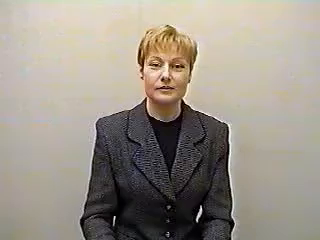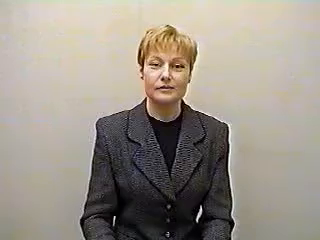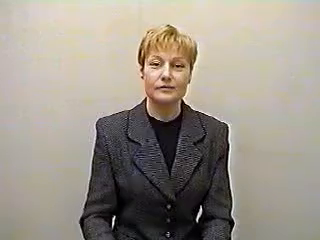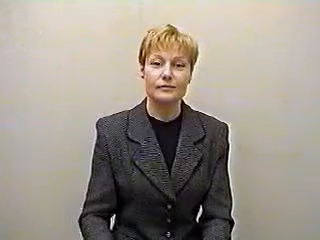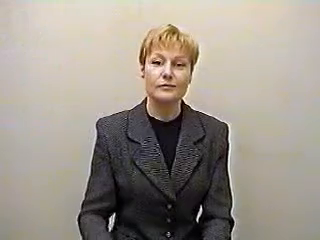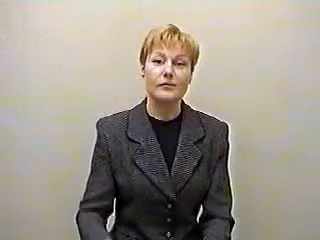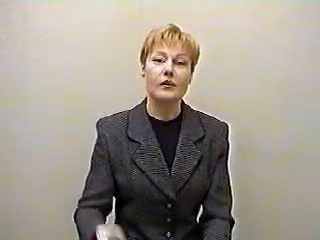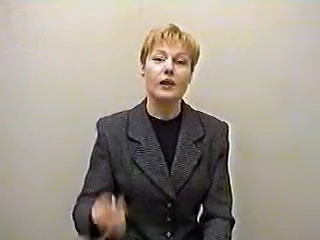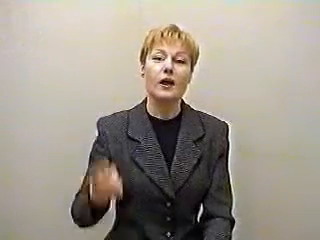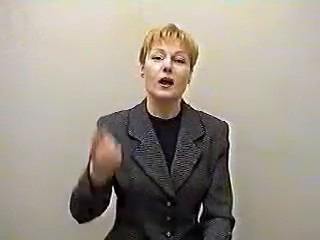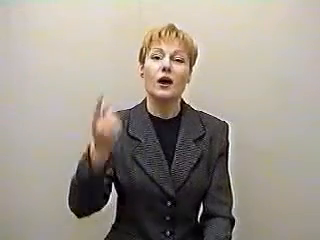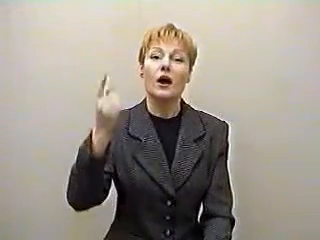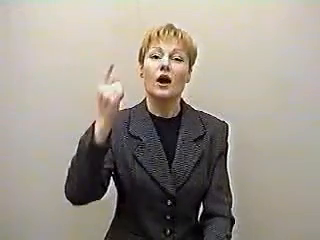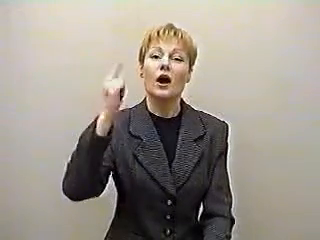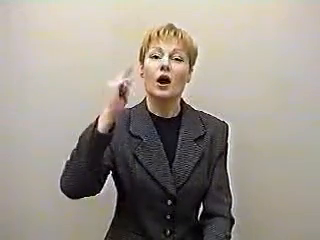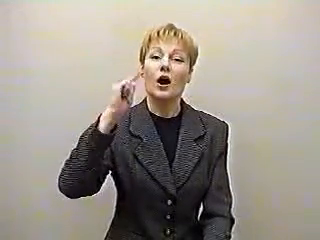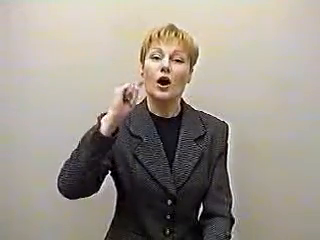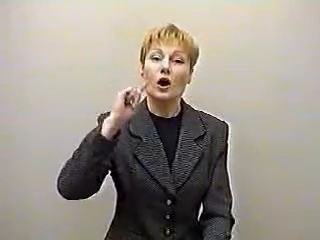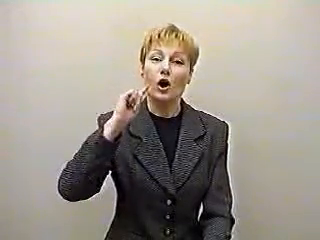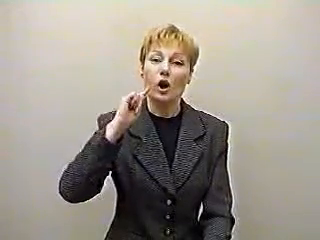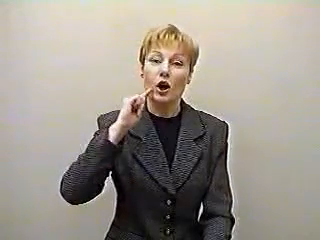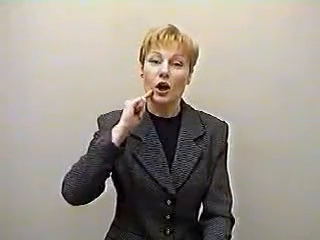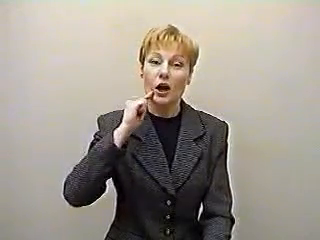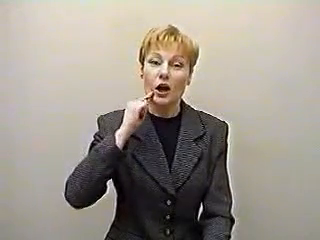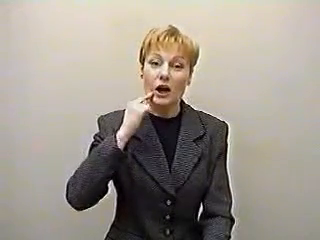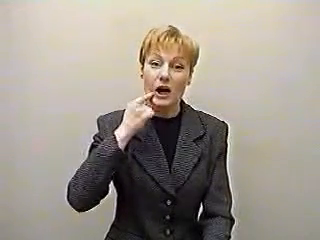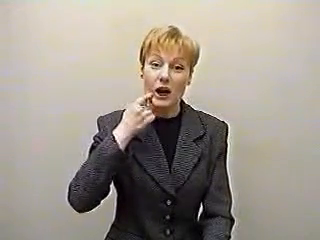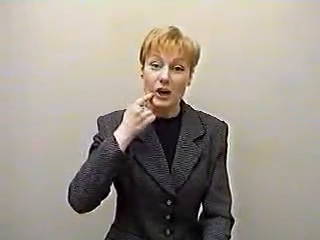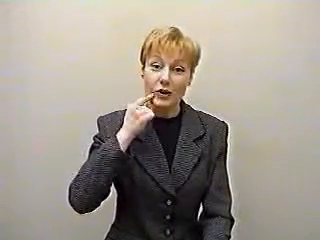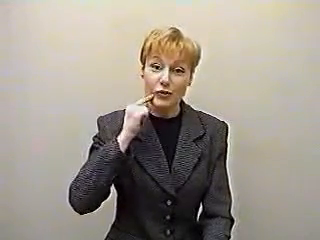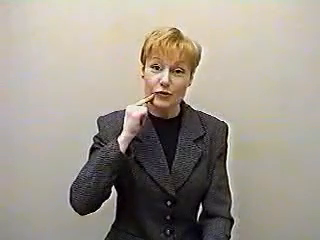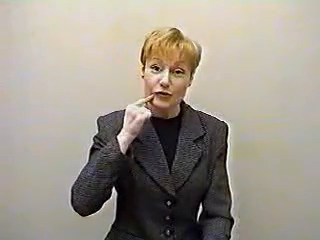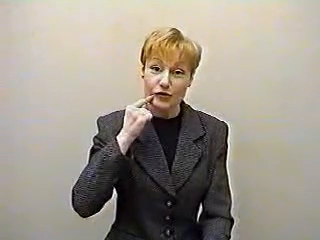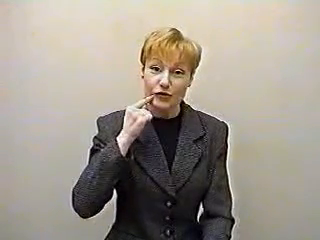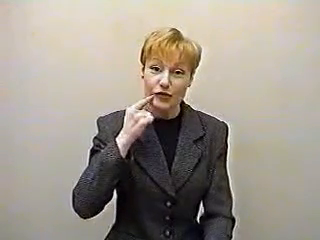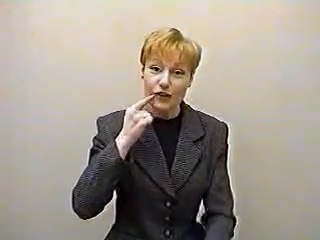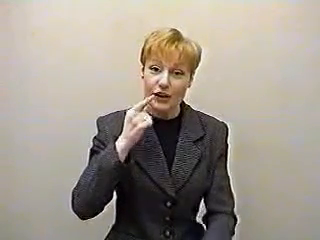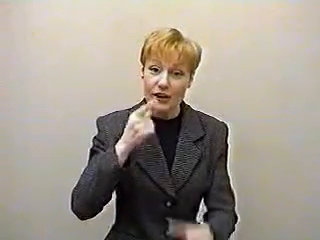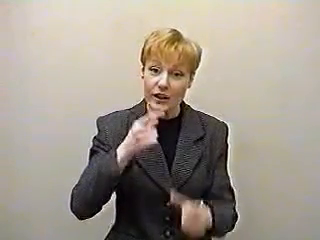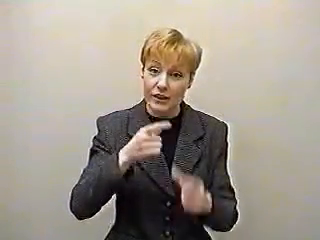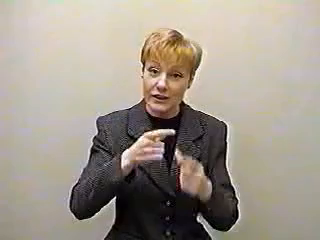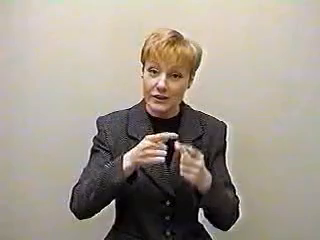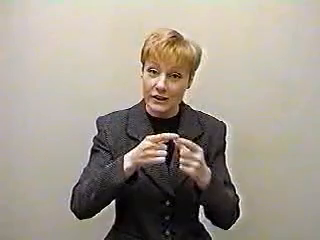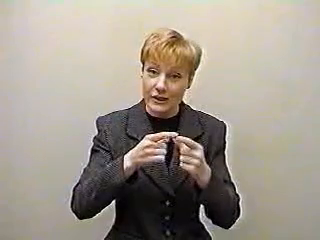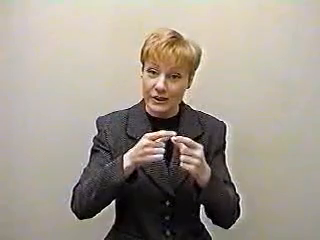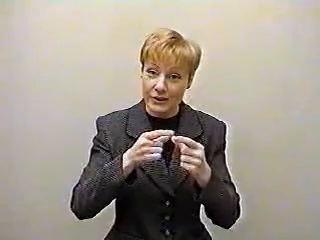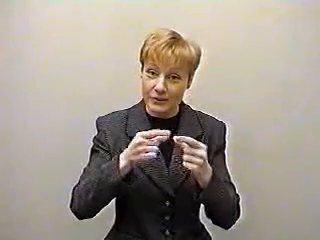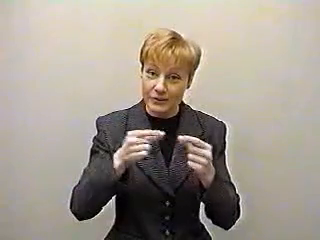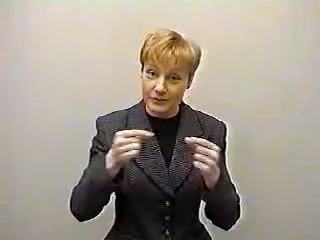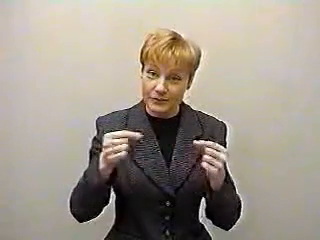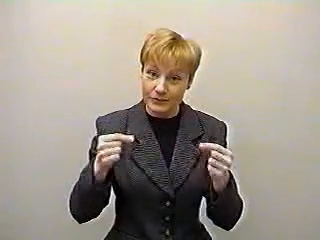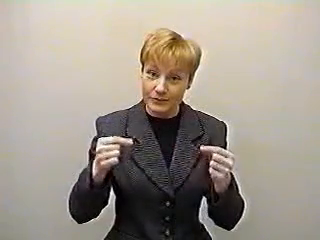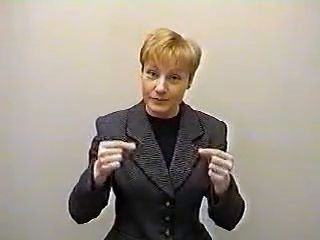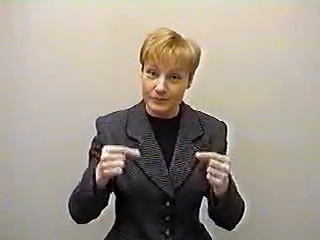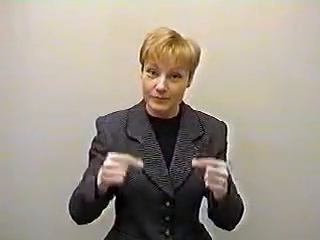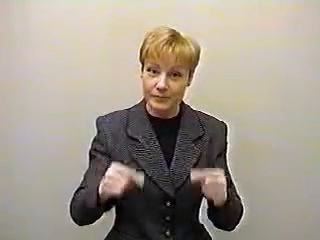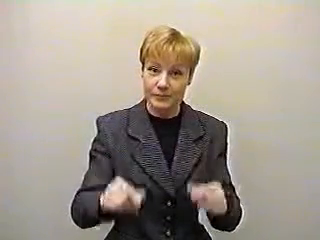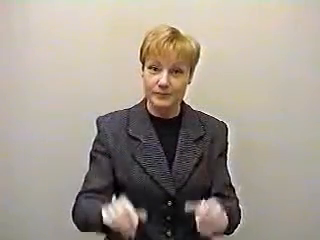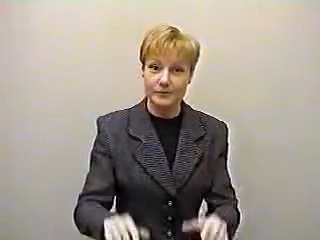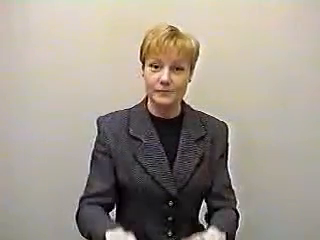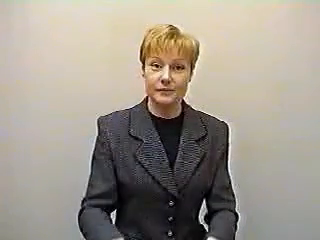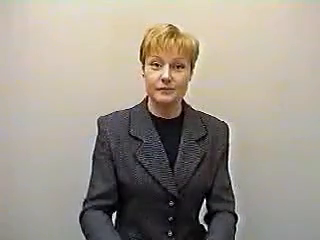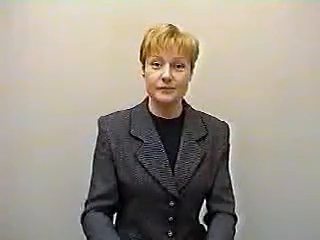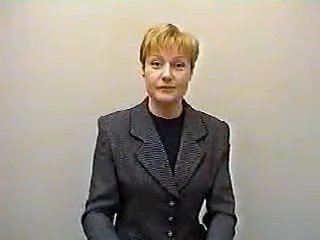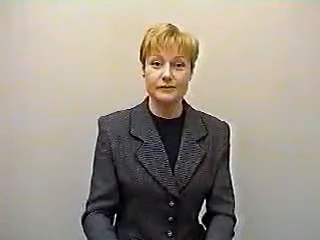конфета